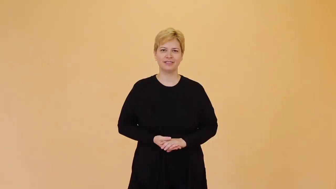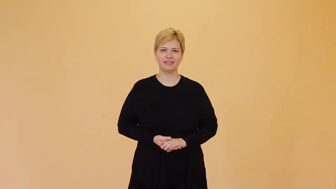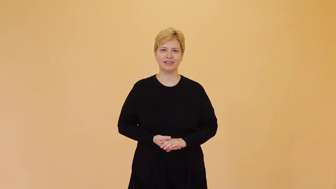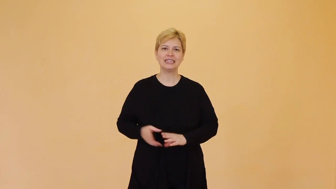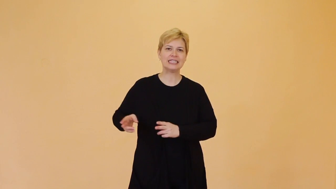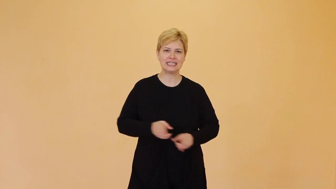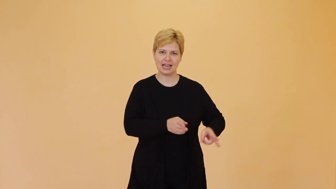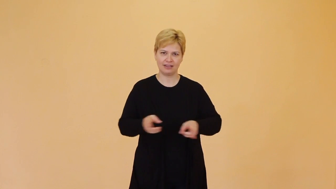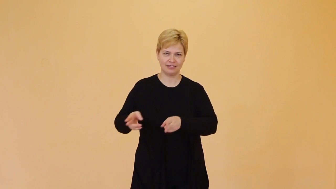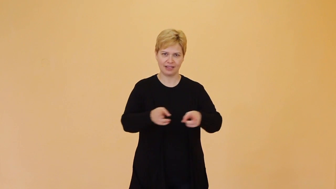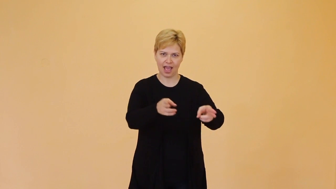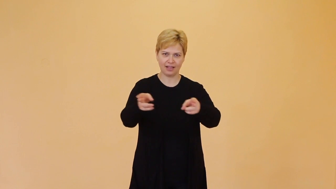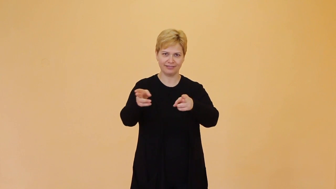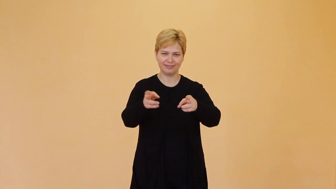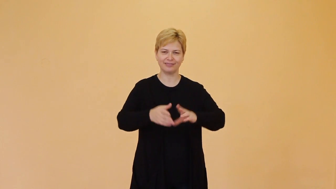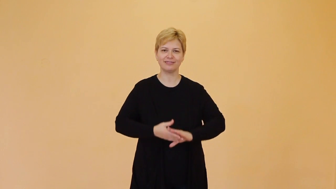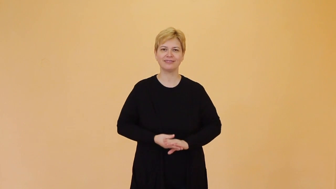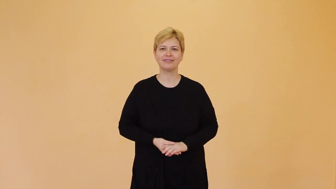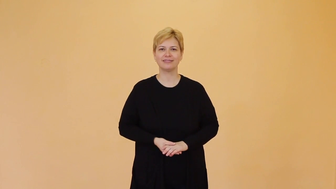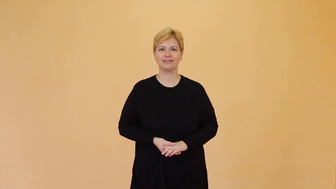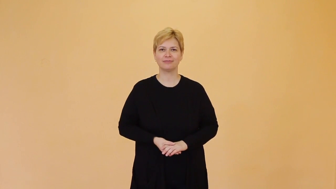cesta